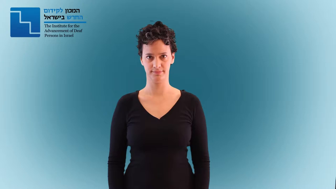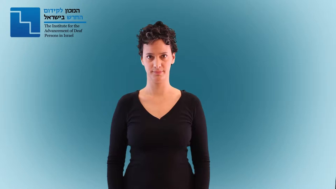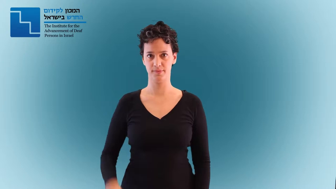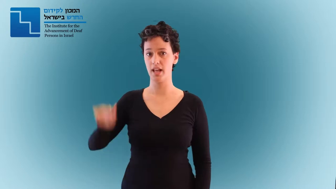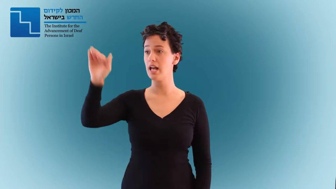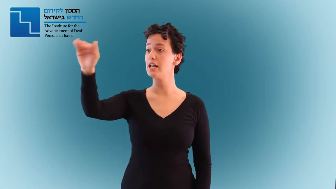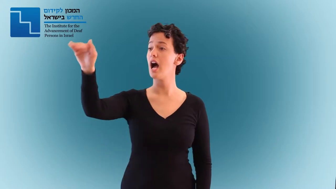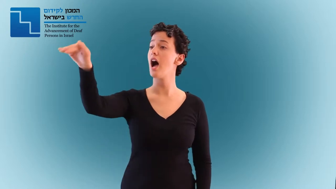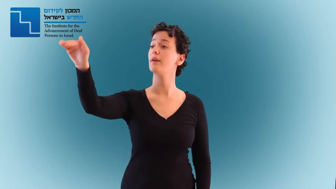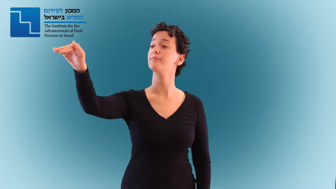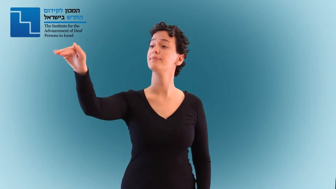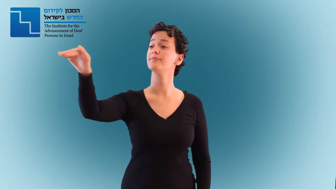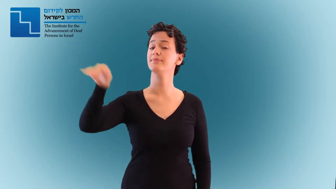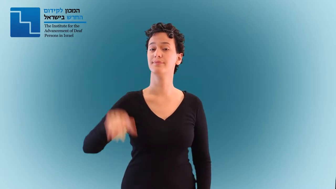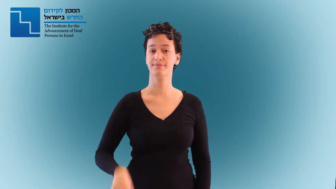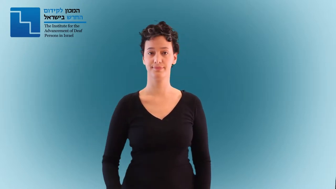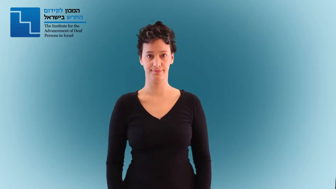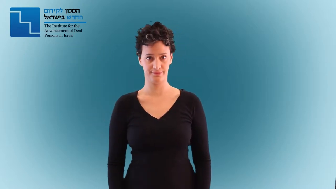לקרוא